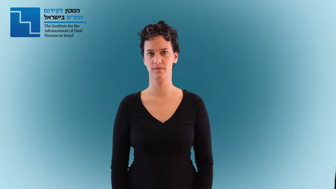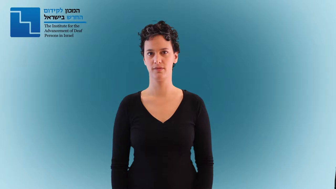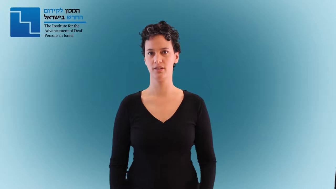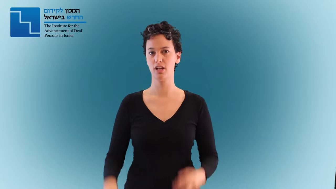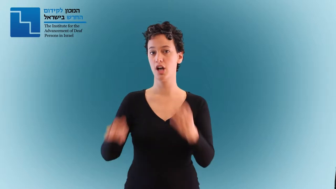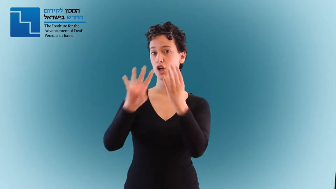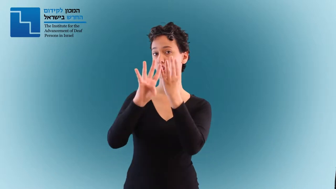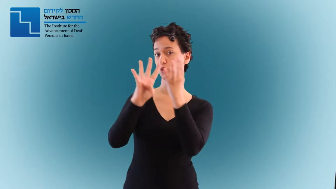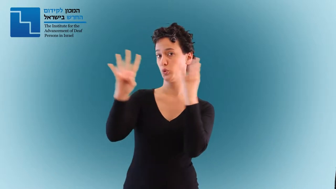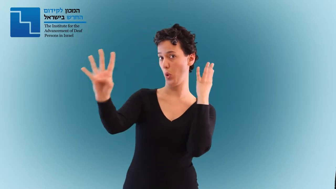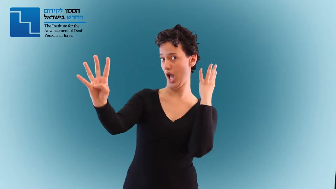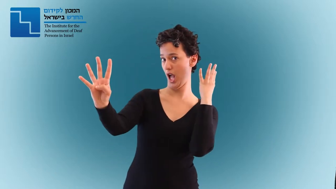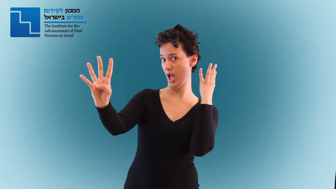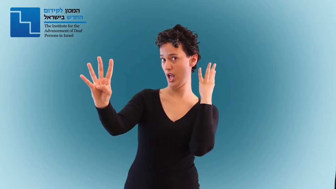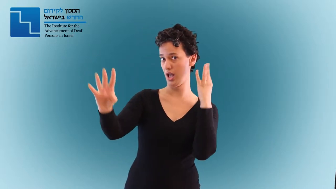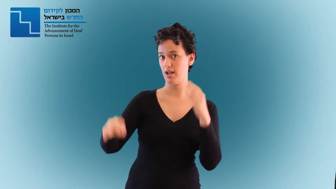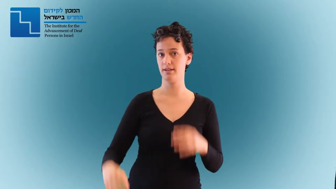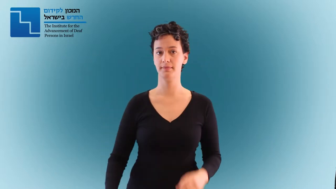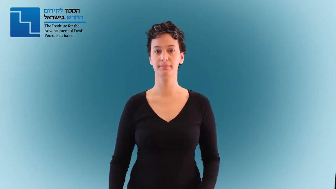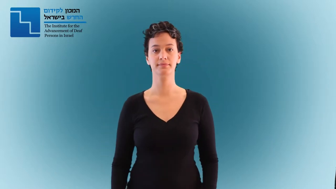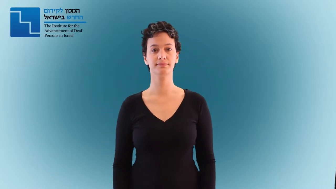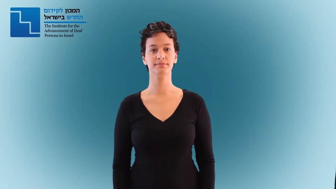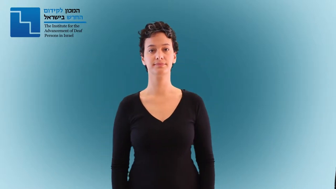שורה